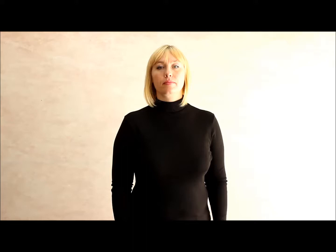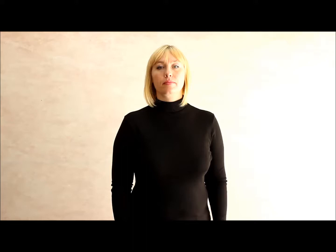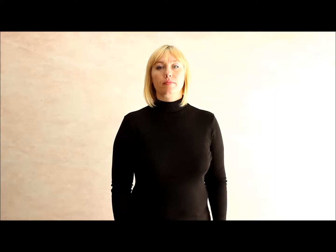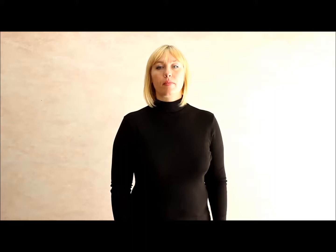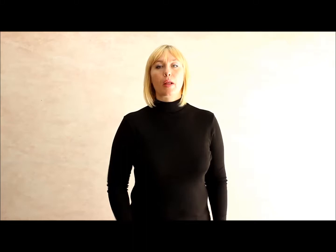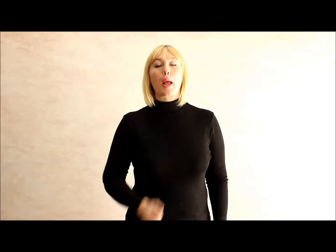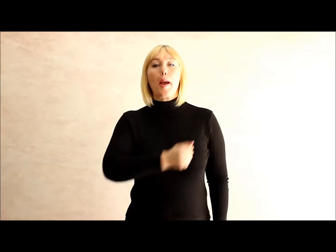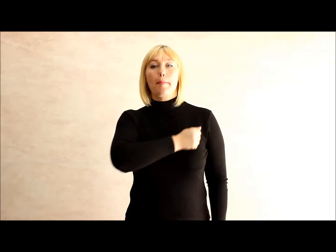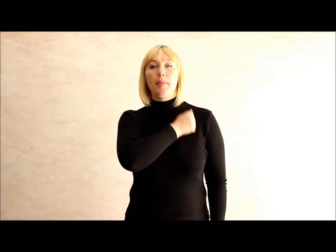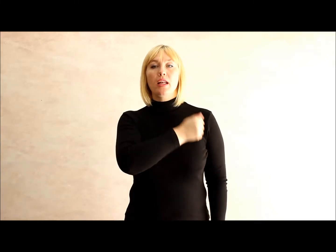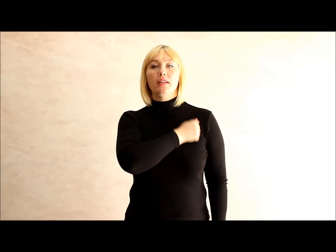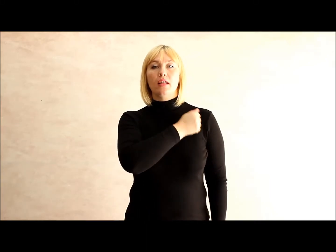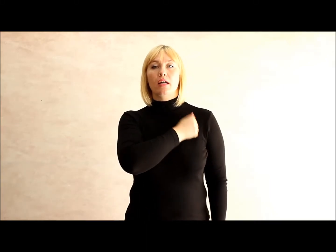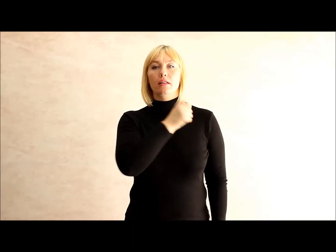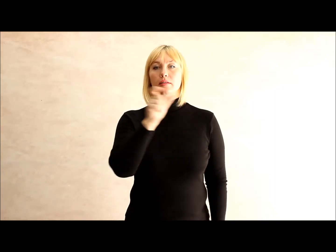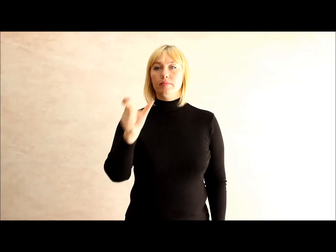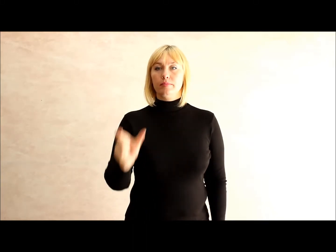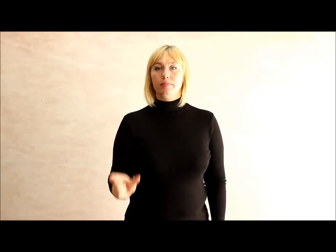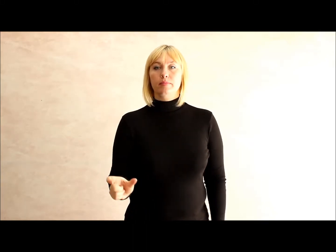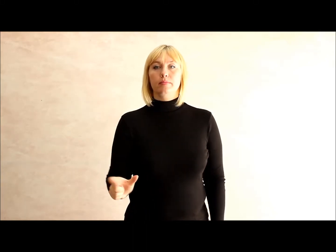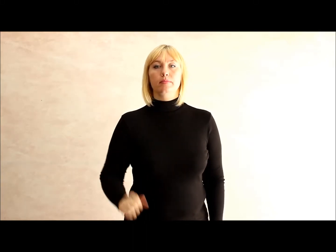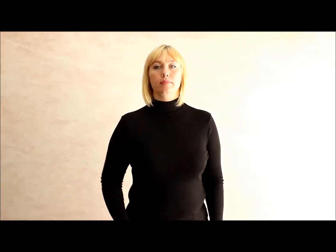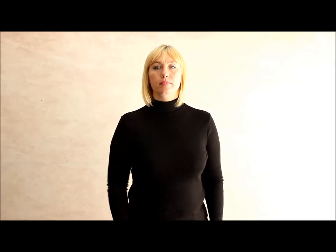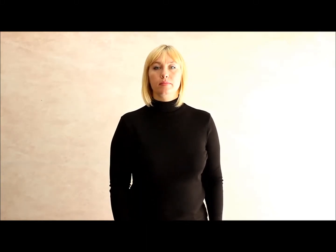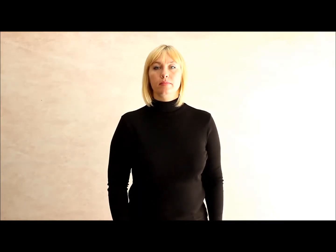Militar